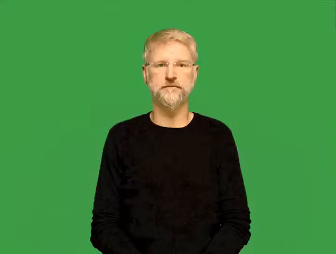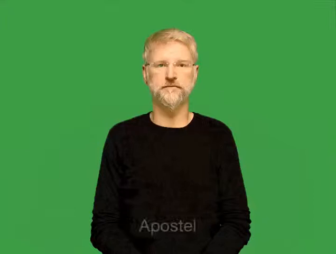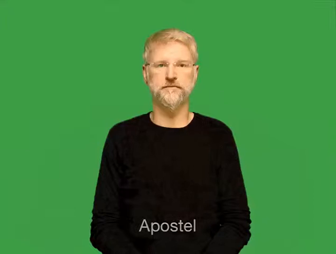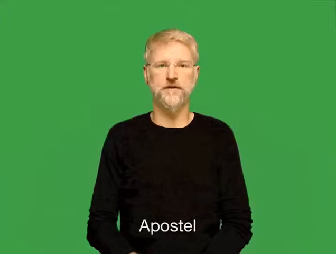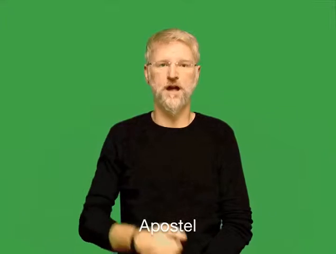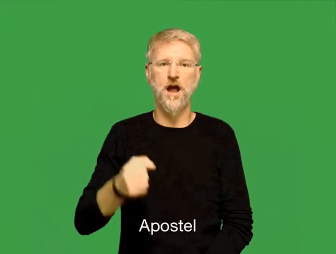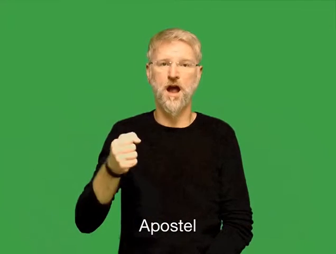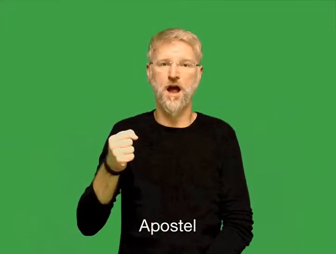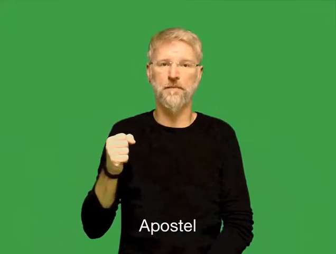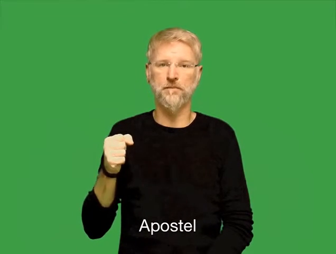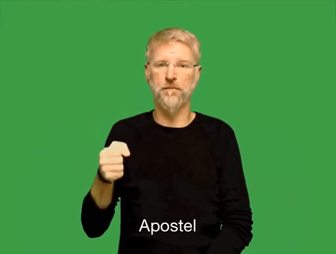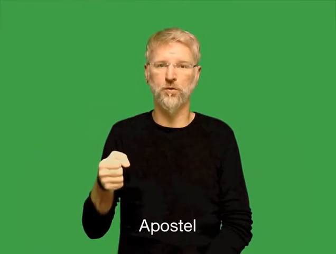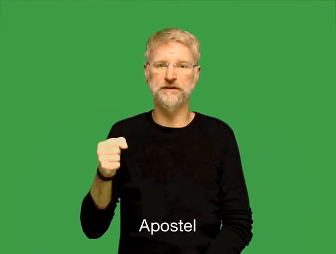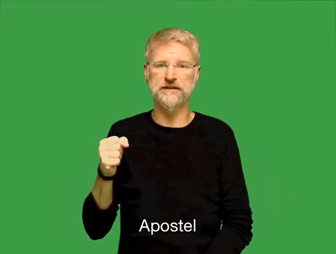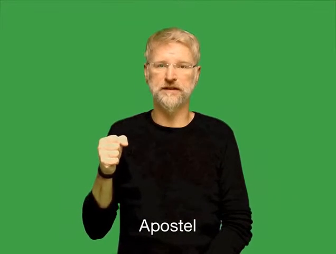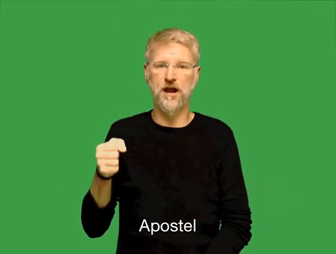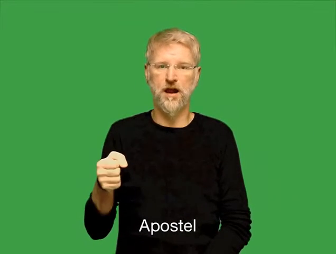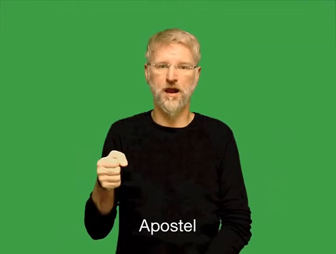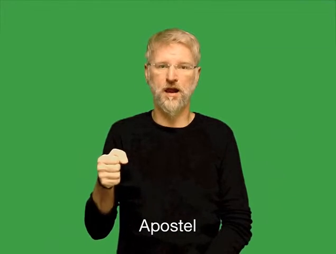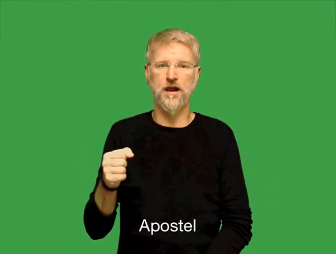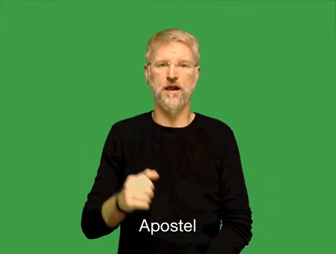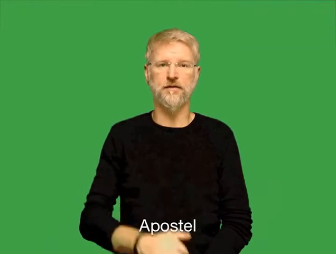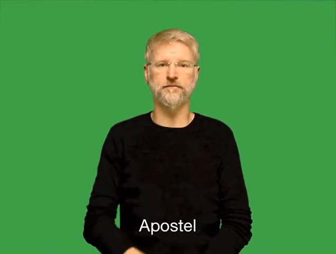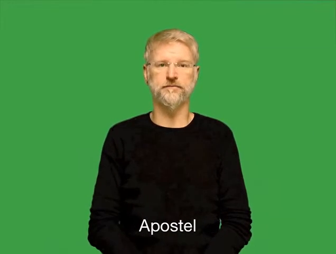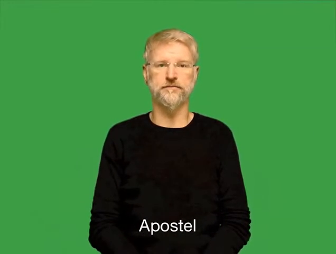Apostel